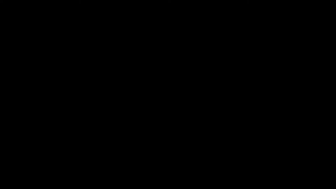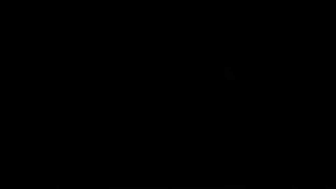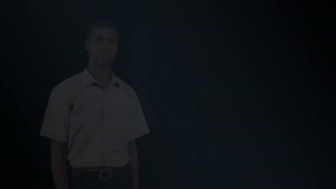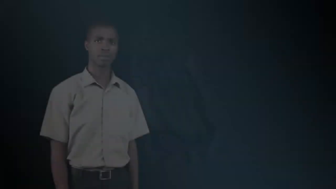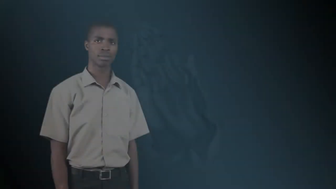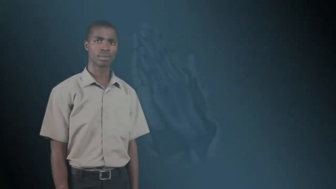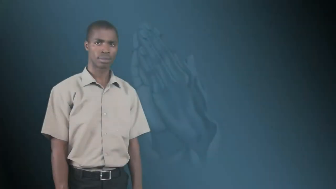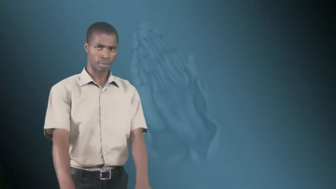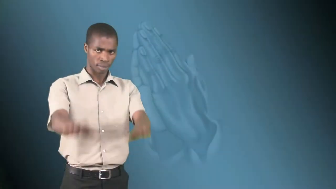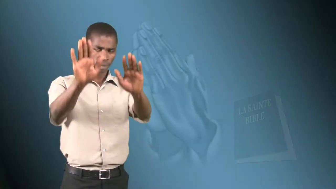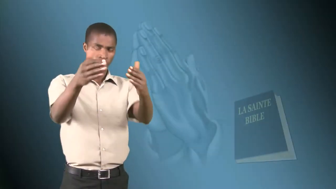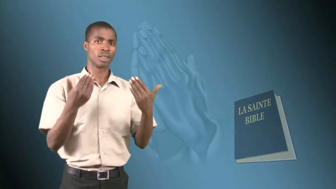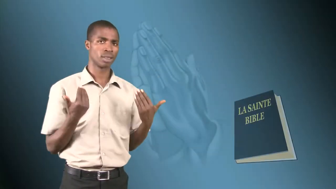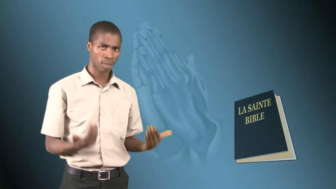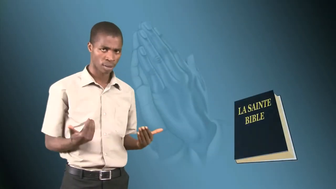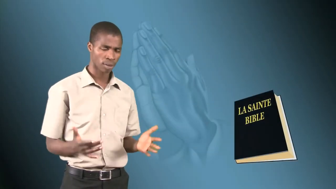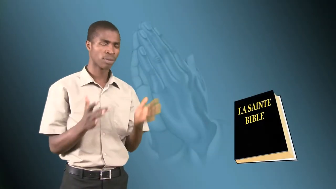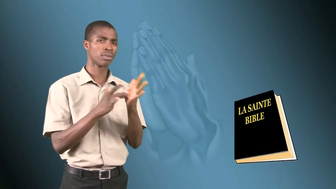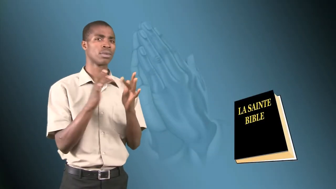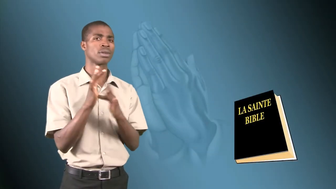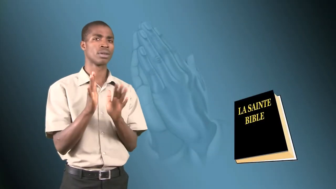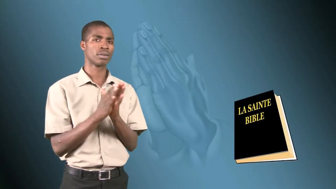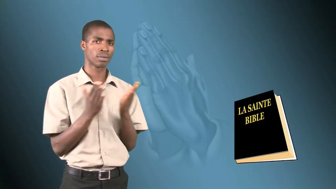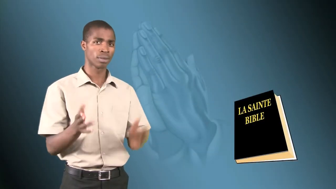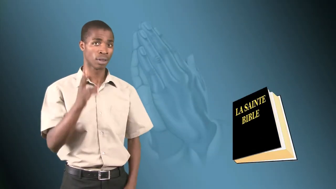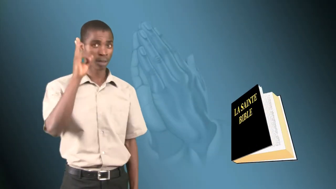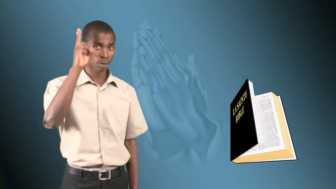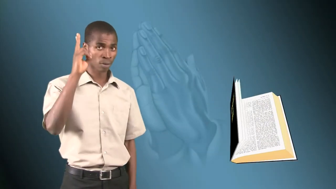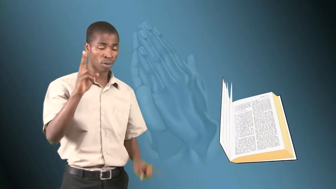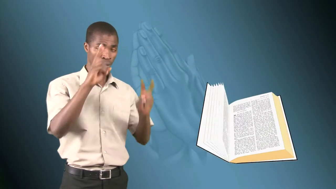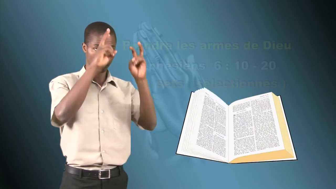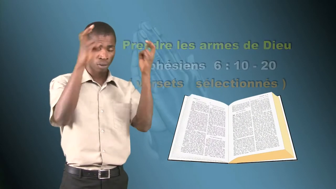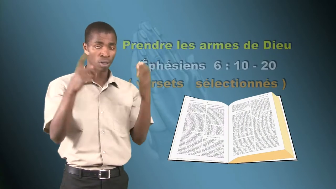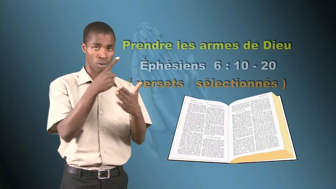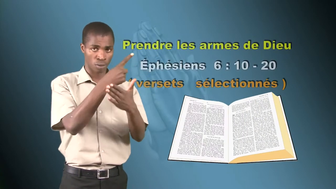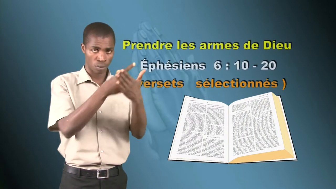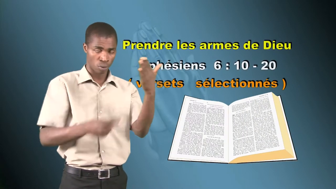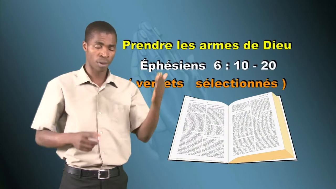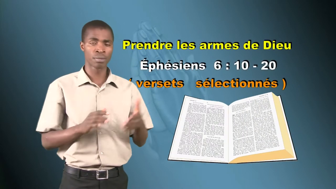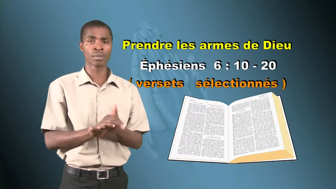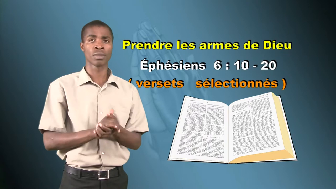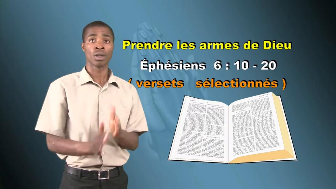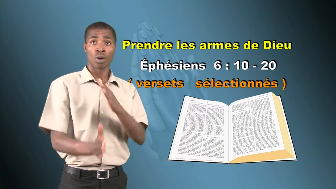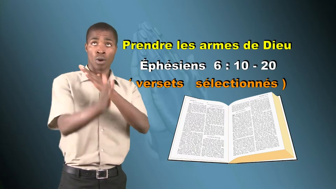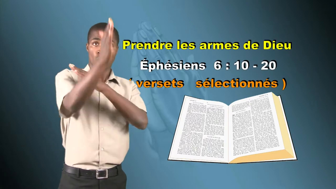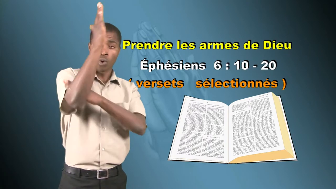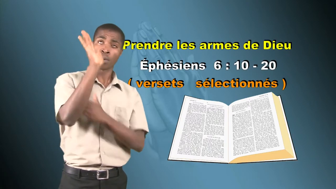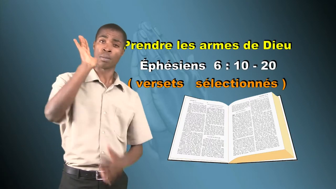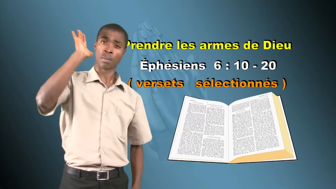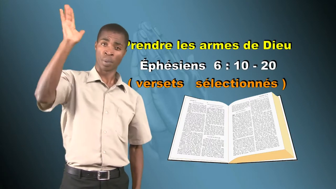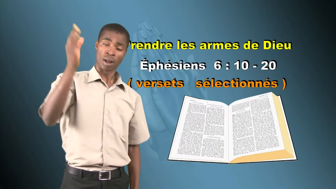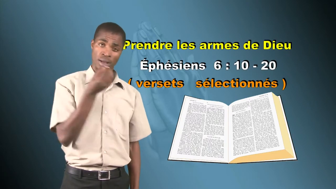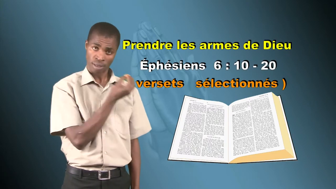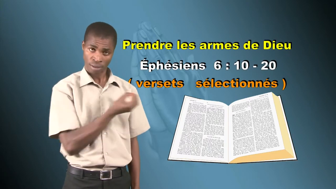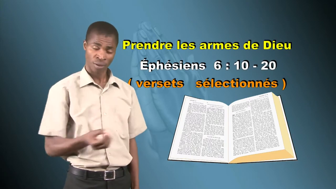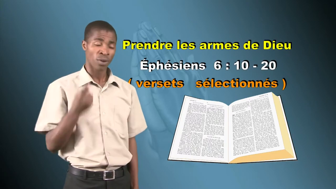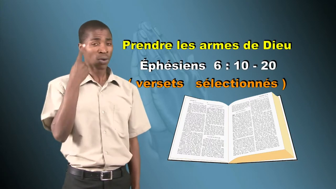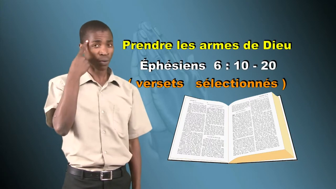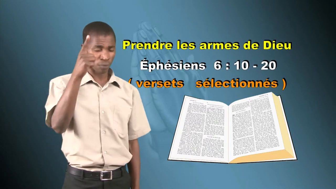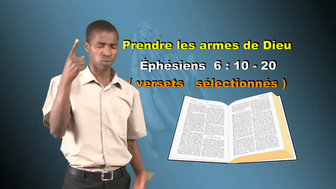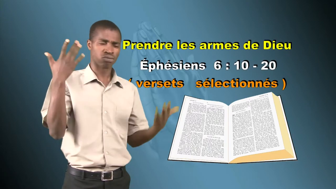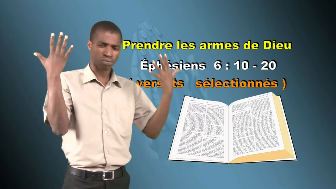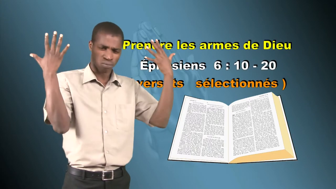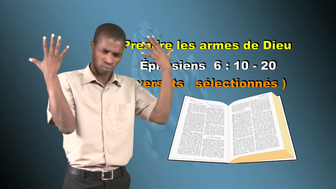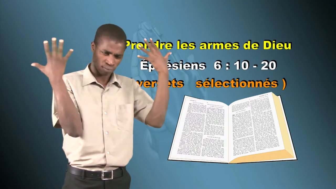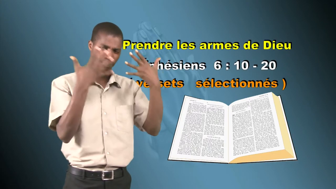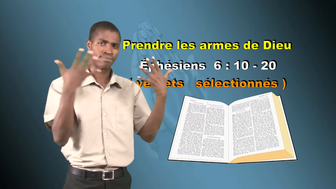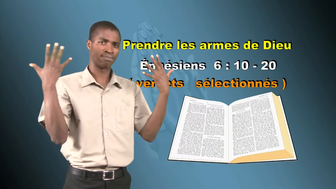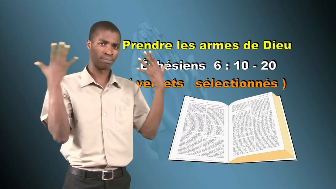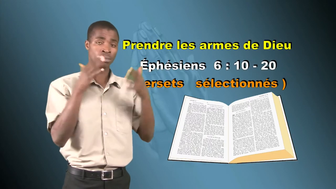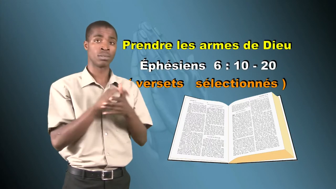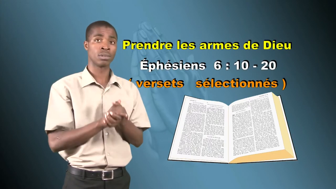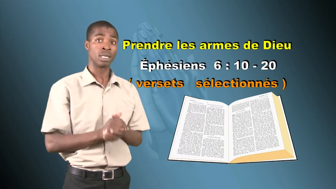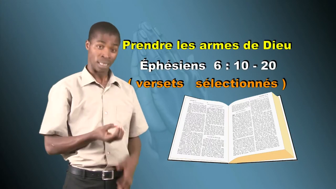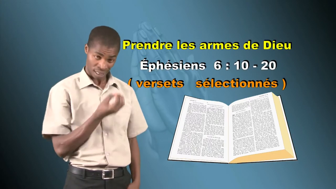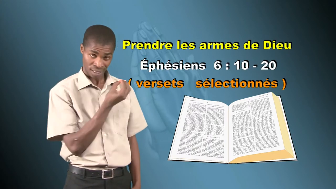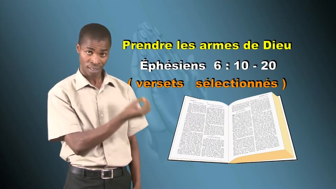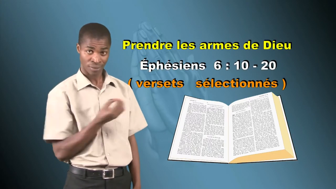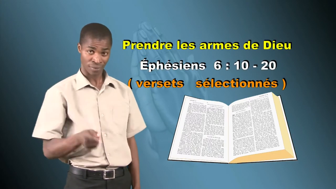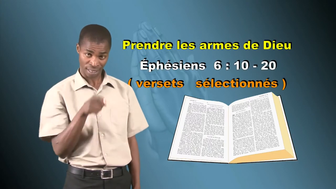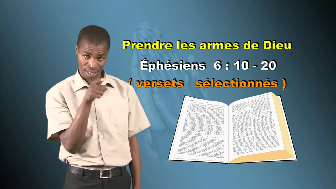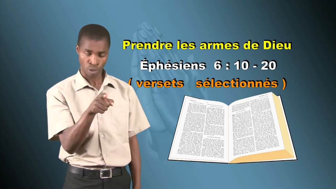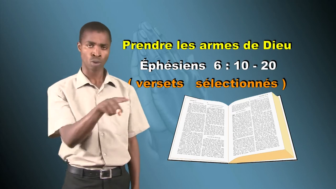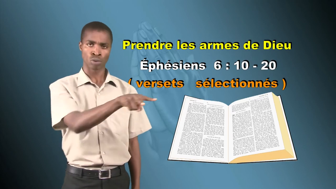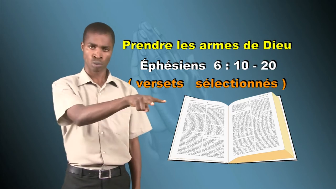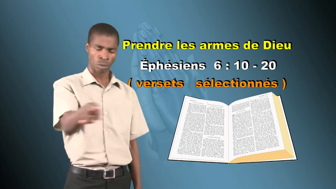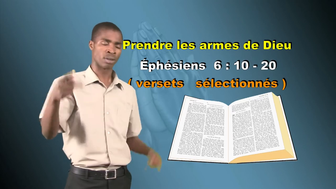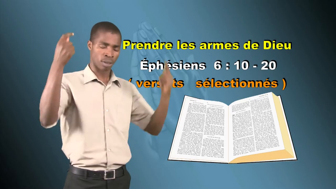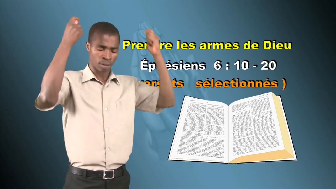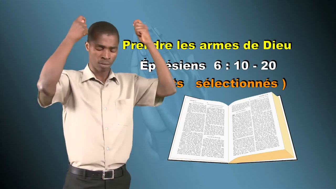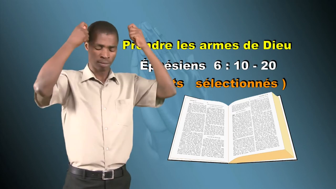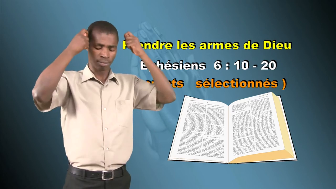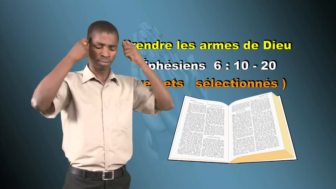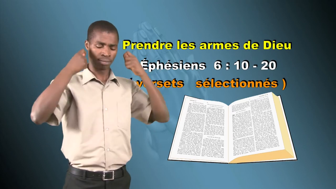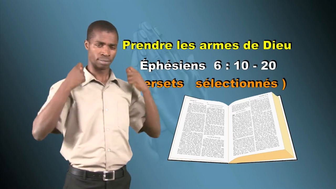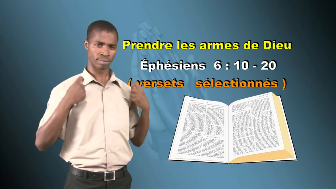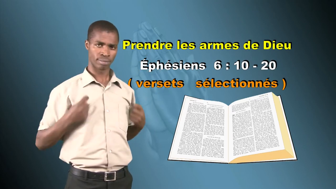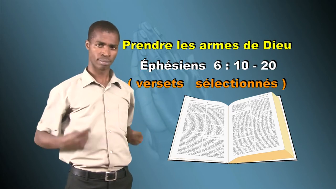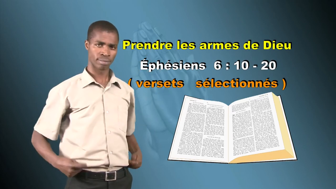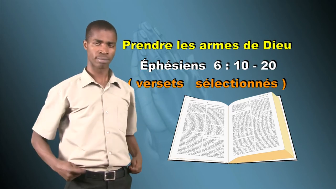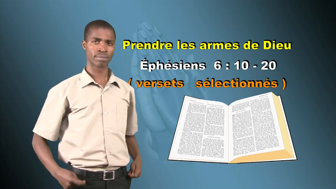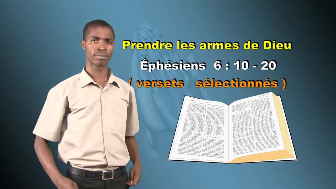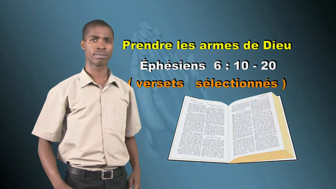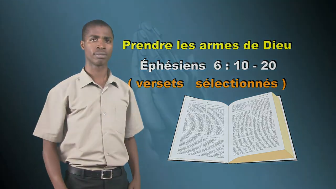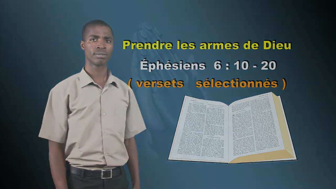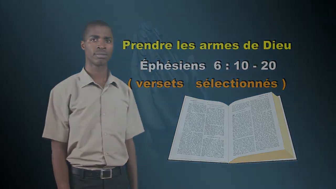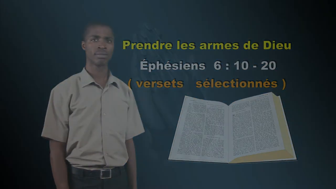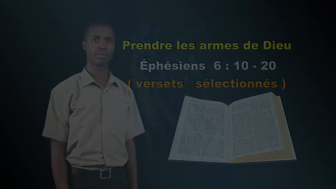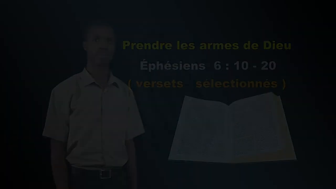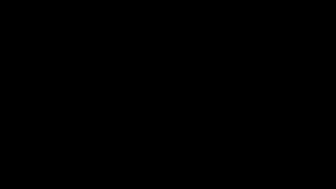Prendre les armes de Dieu